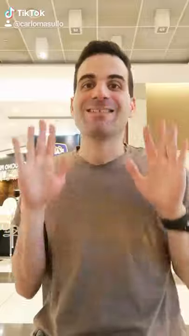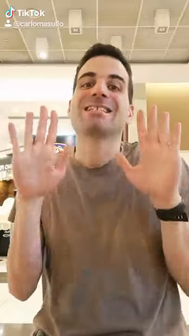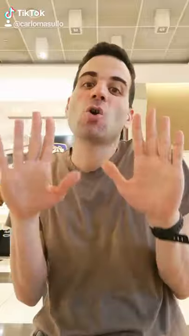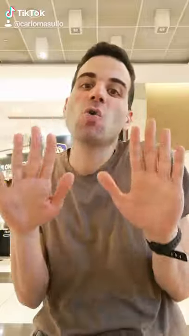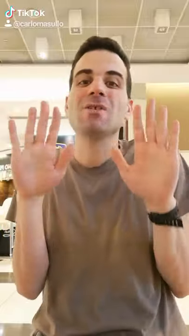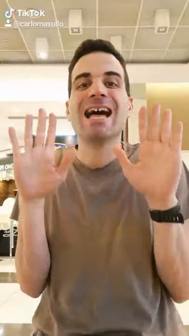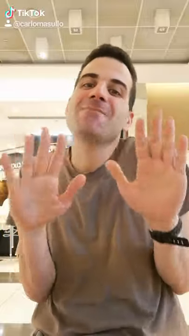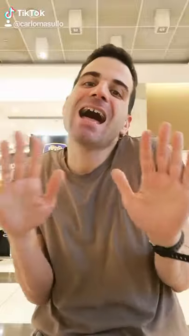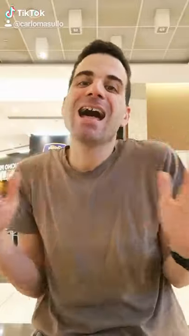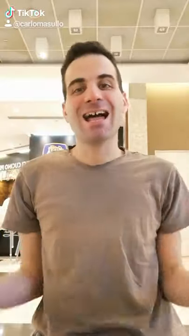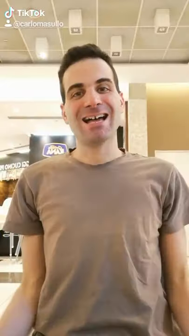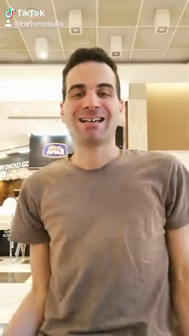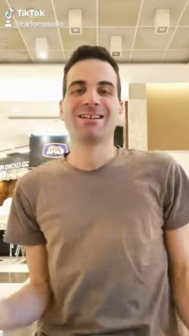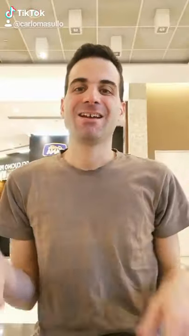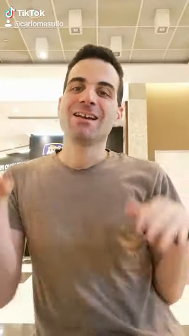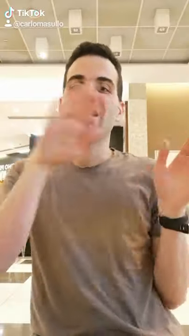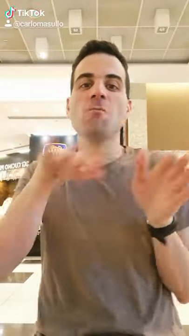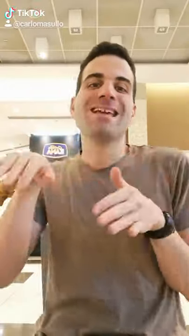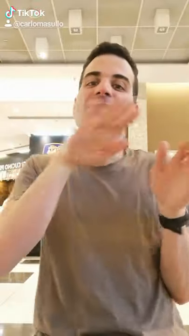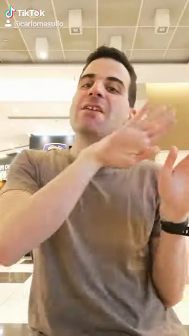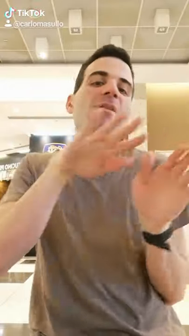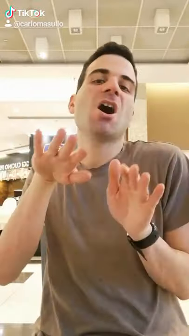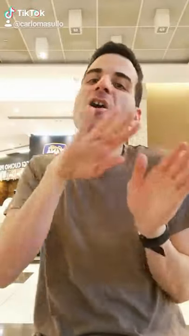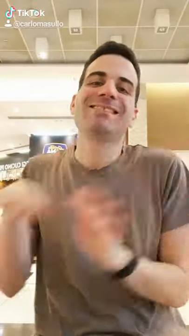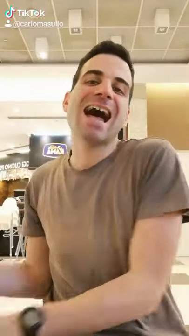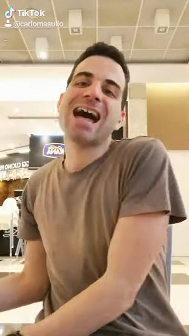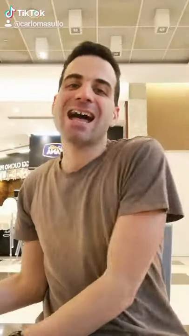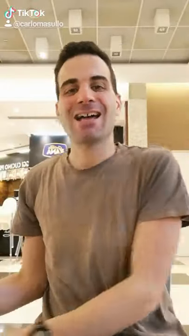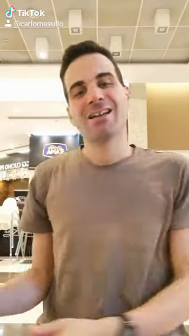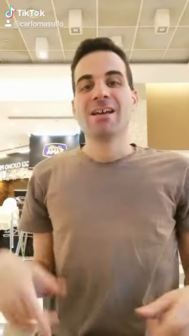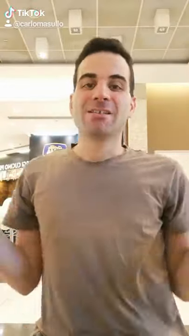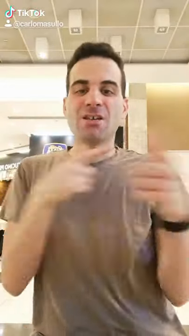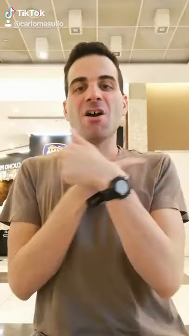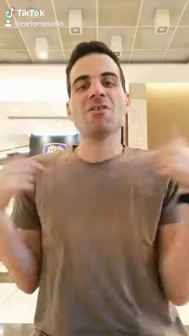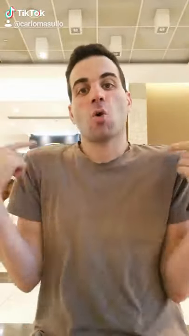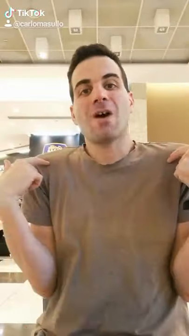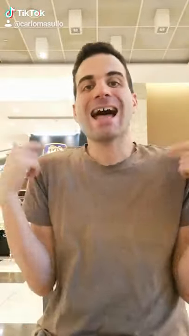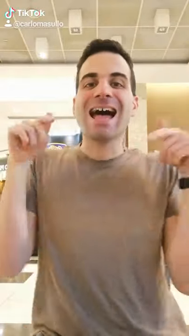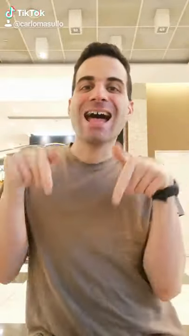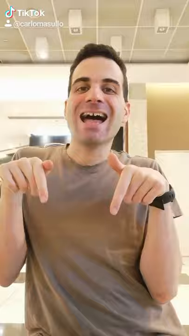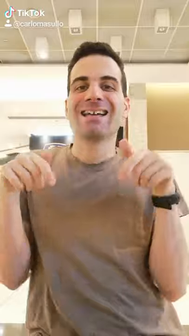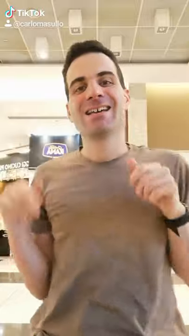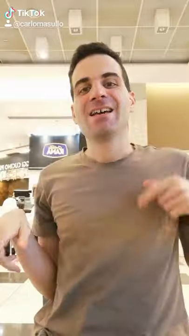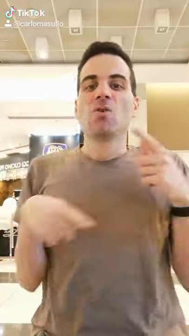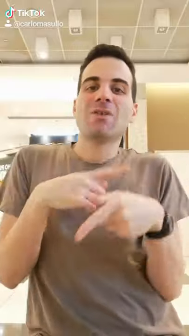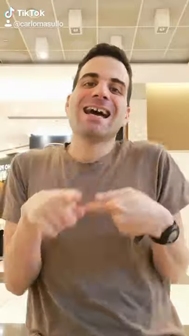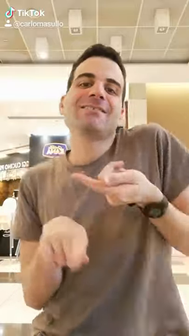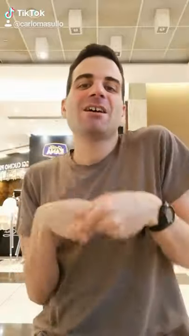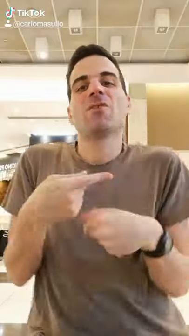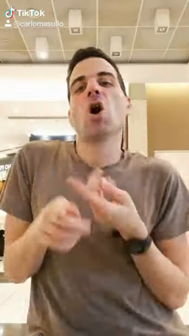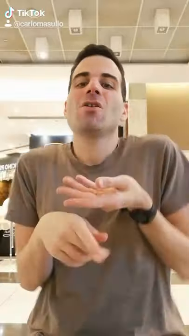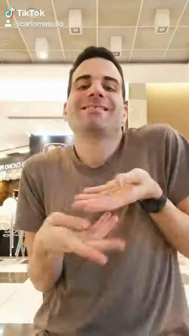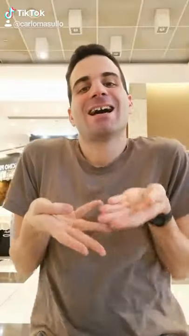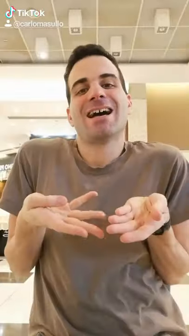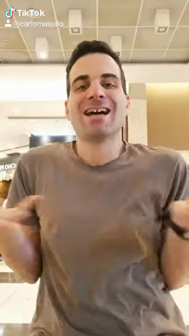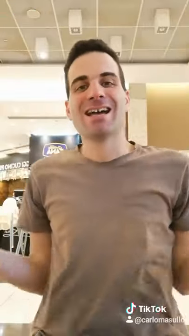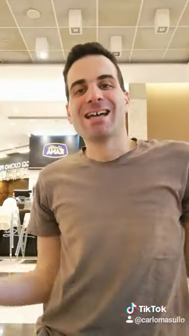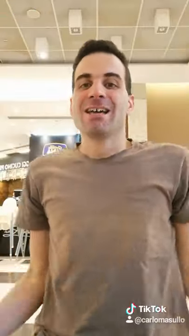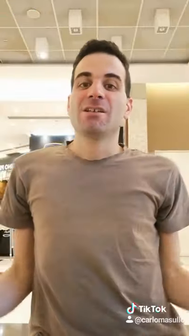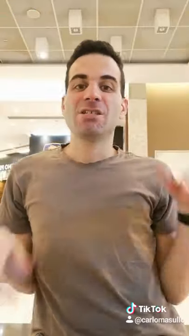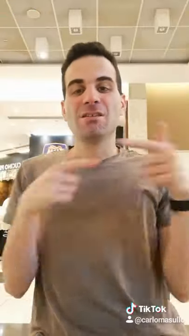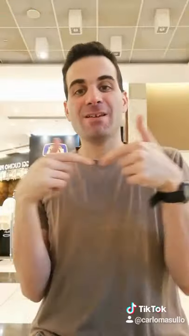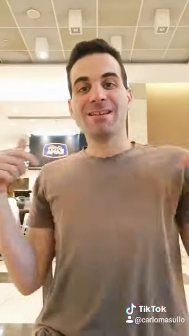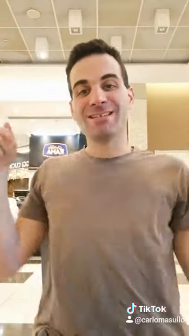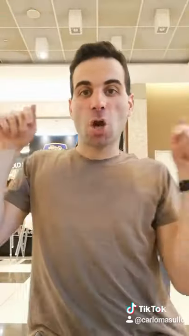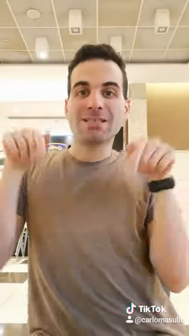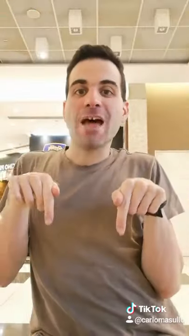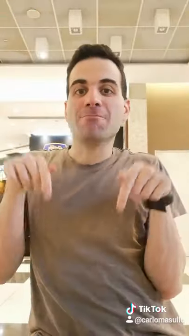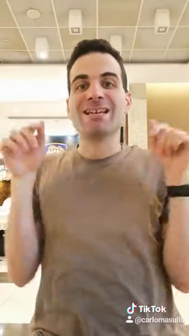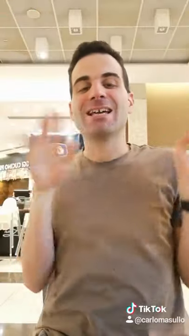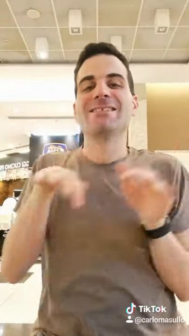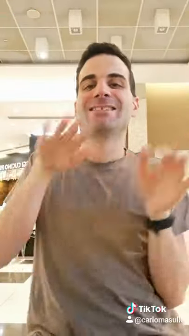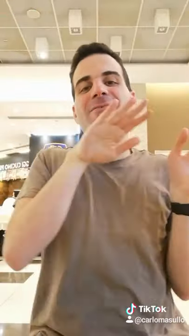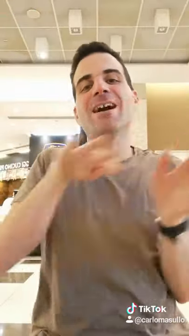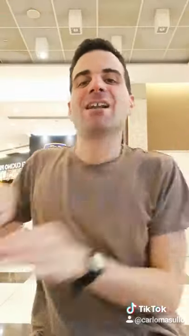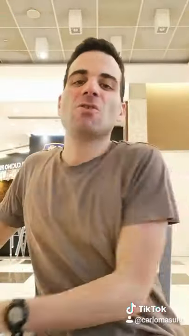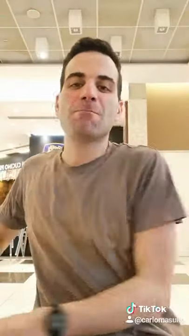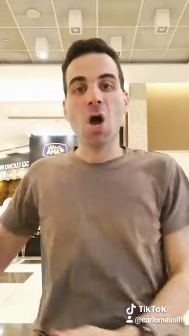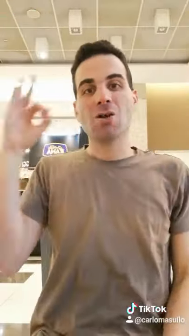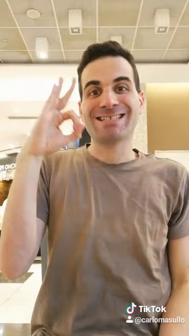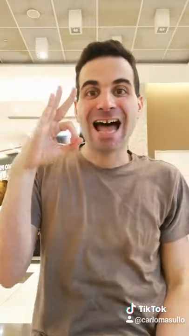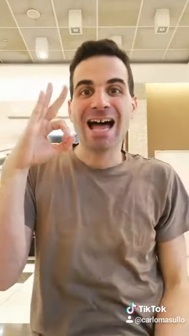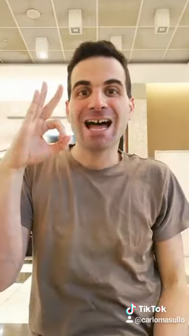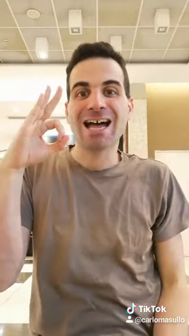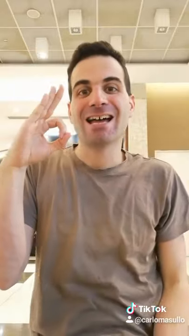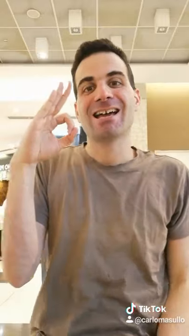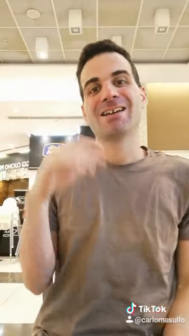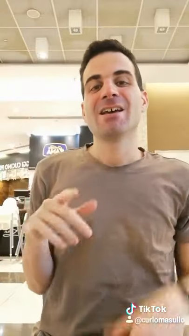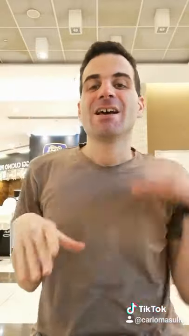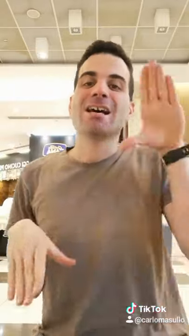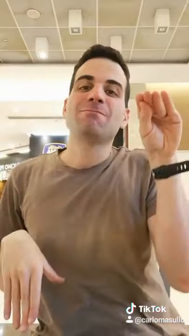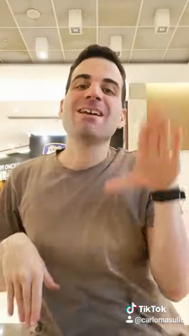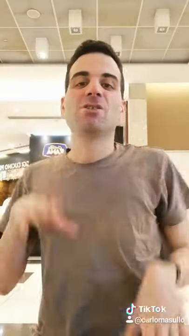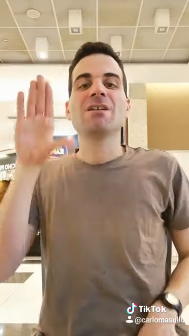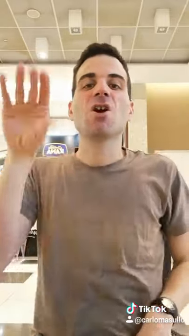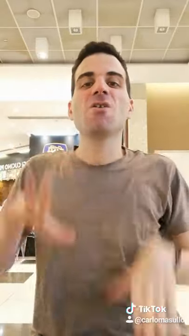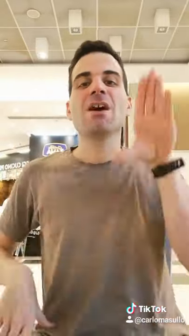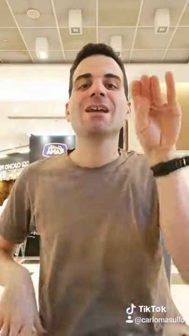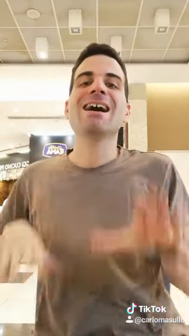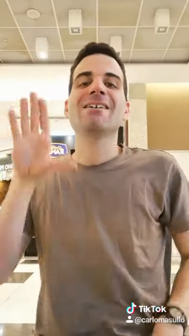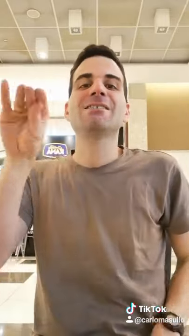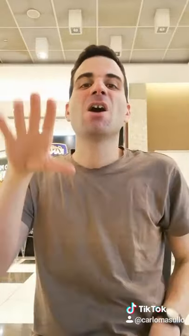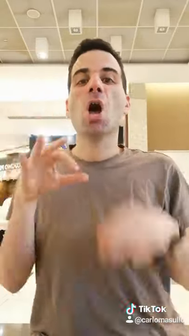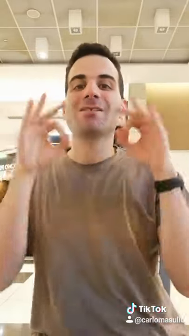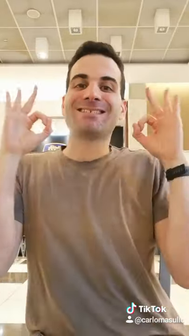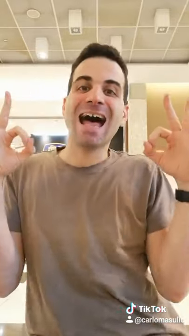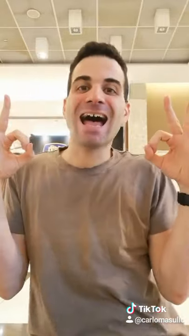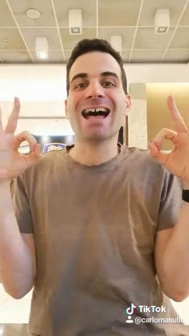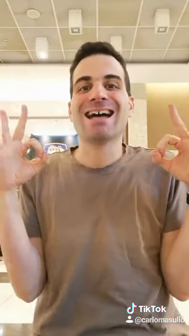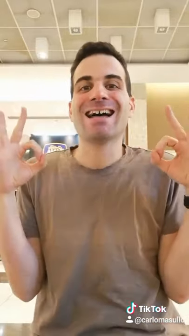Scusa ma non me ne importa